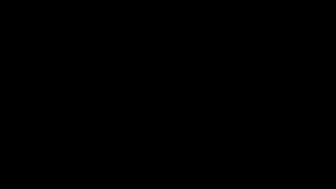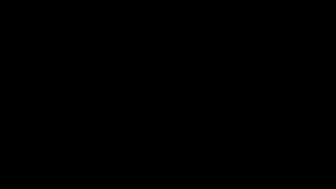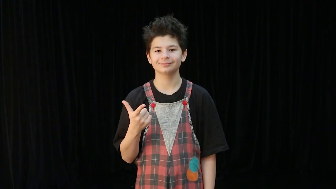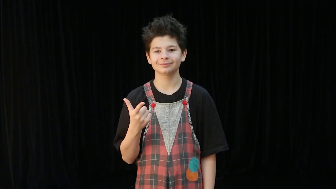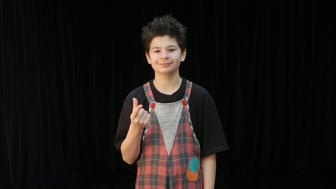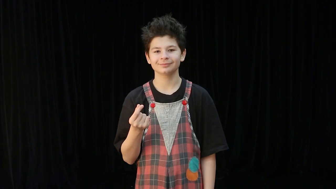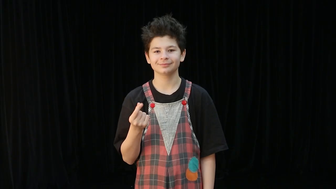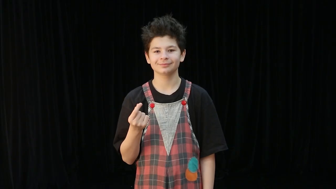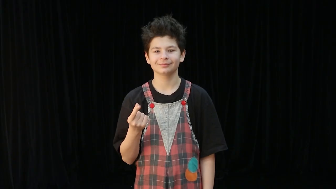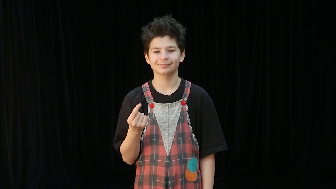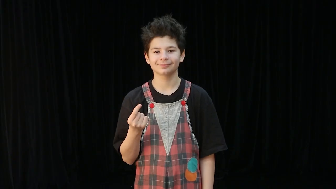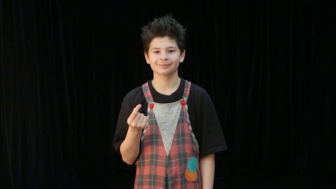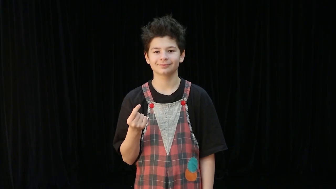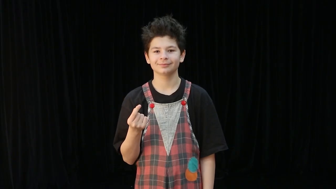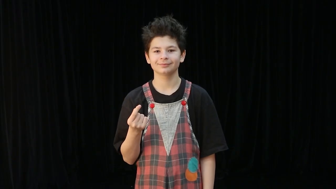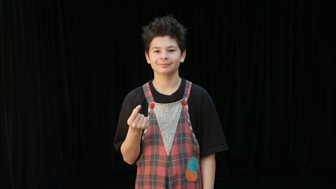Где?